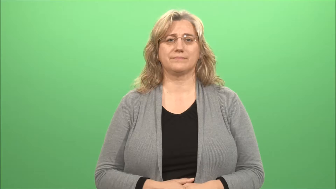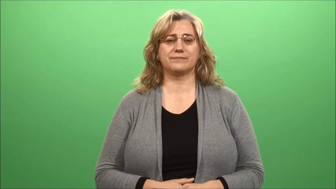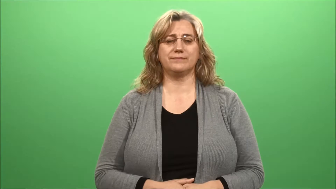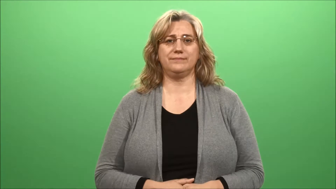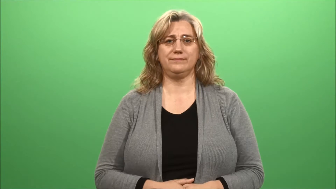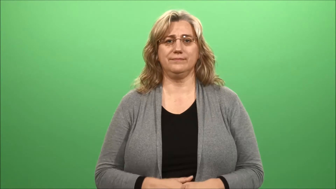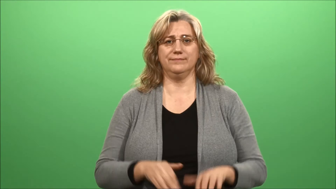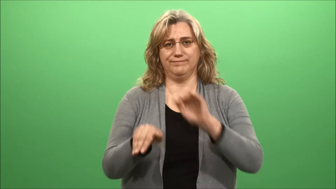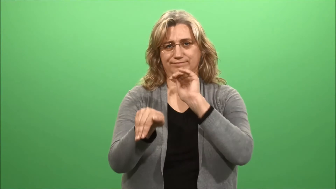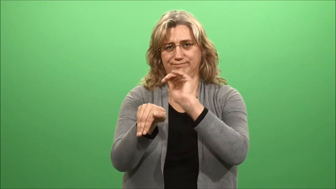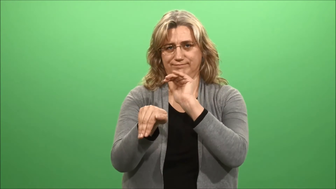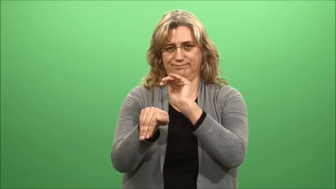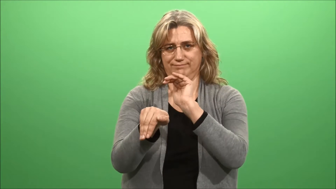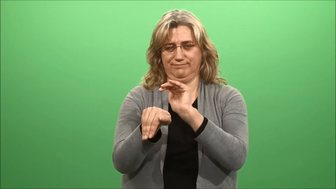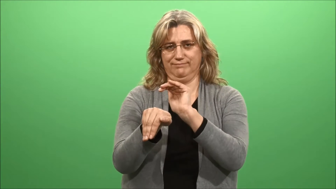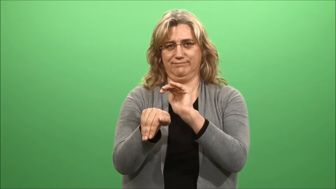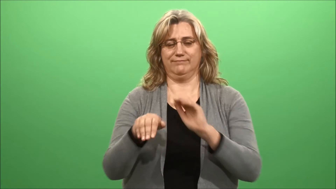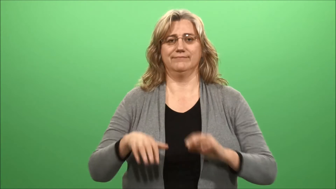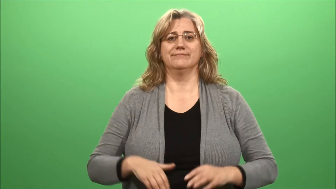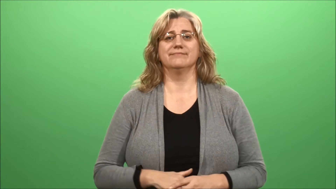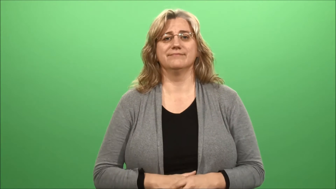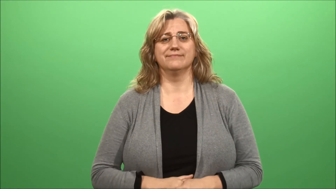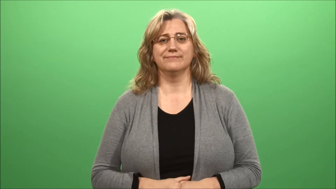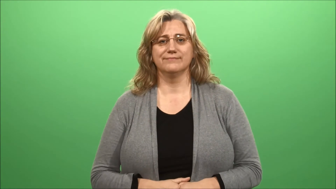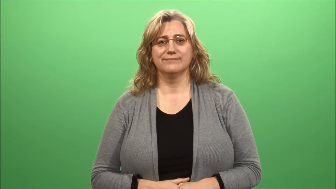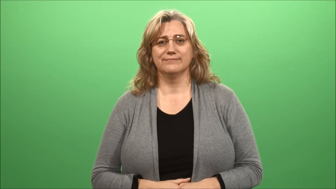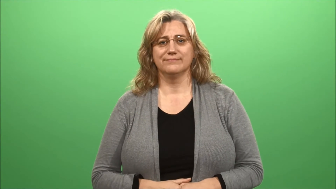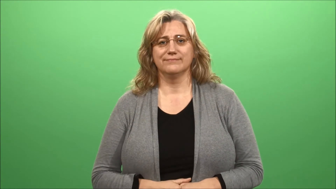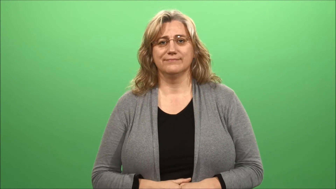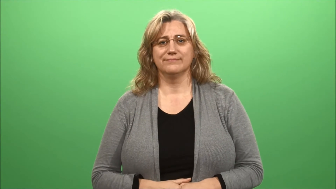Endaþarmssamfarir